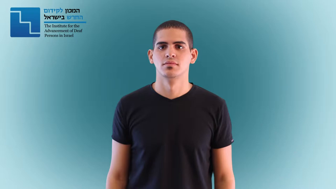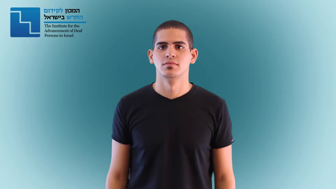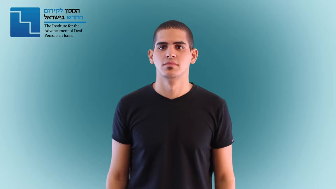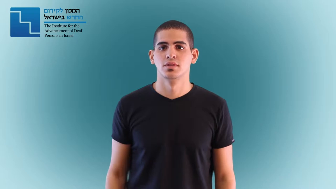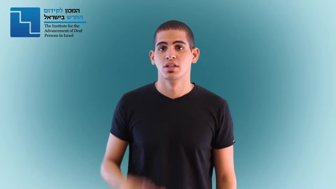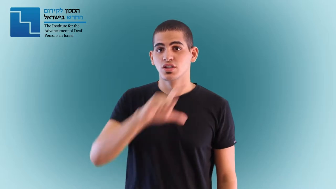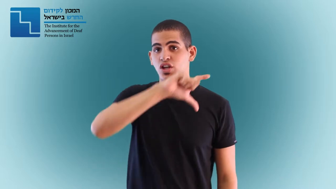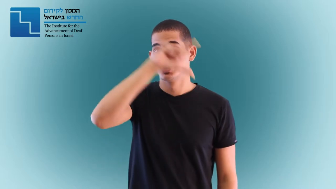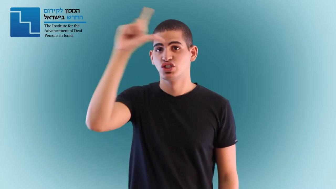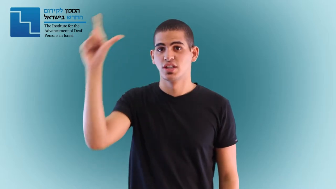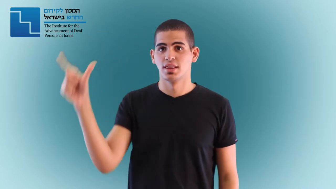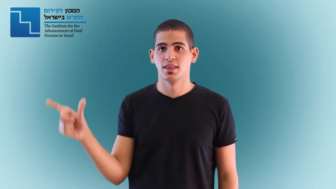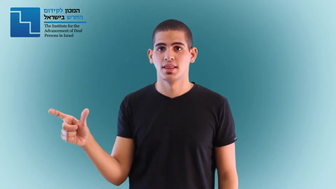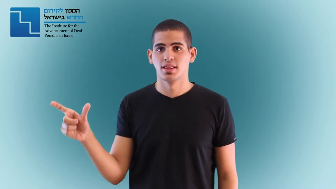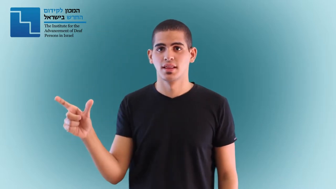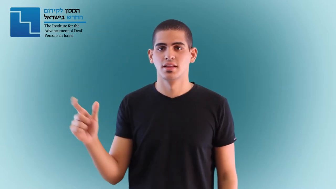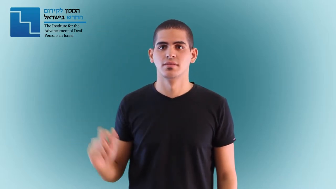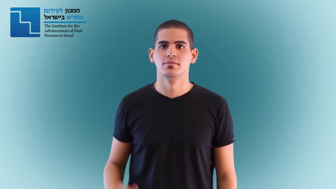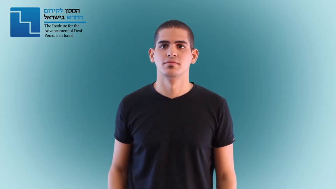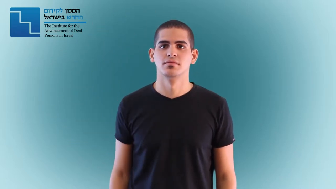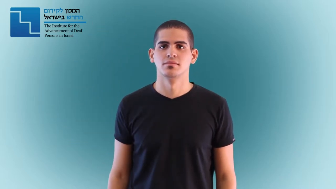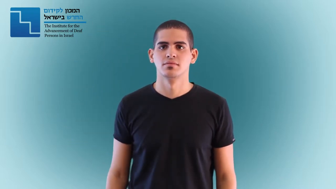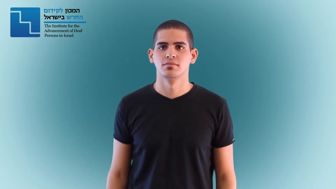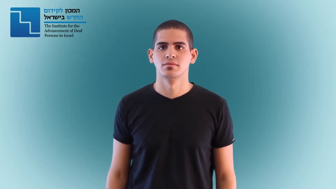קשת (בשמים)